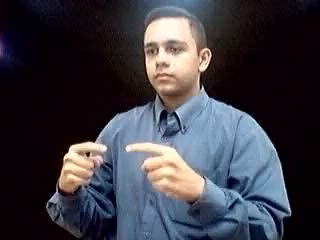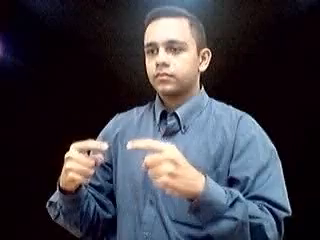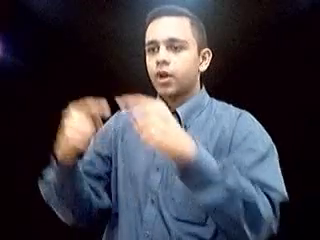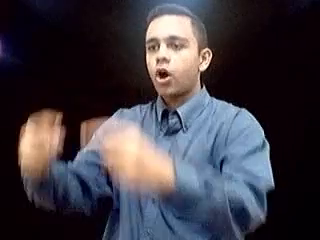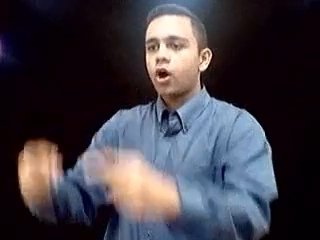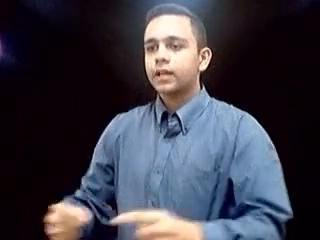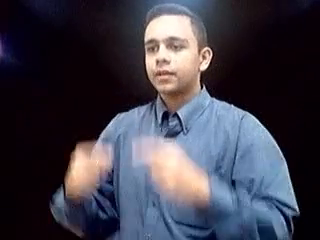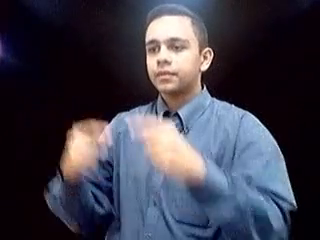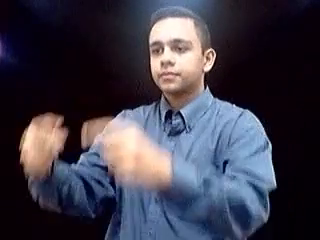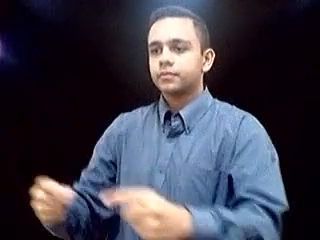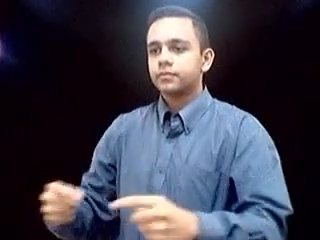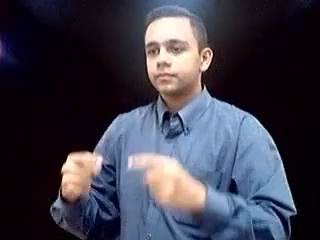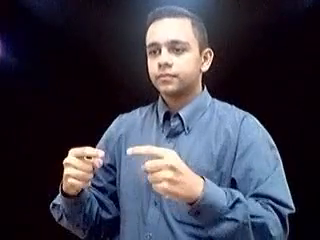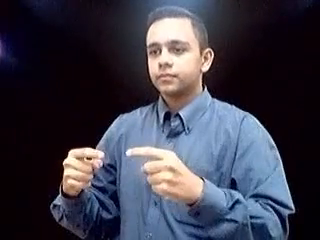roda